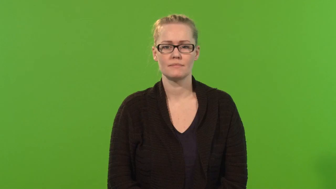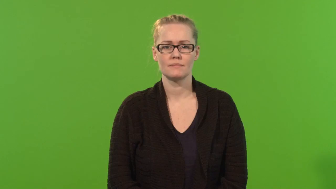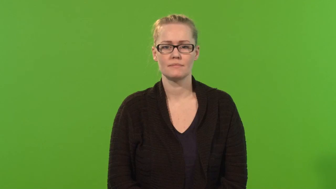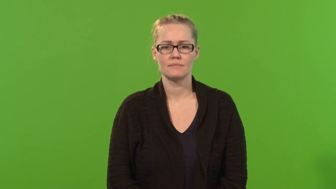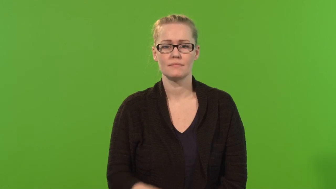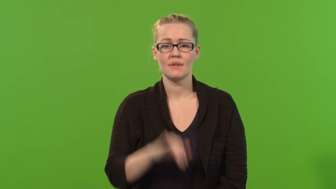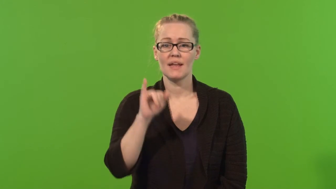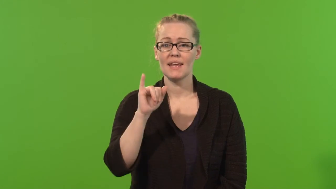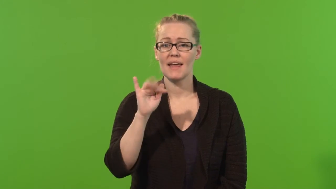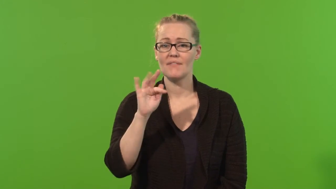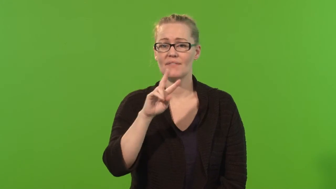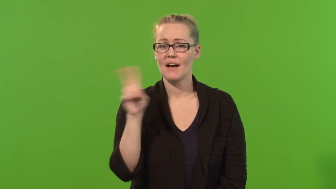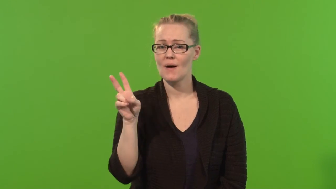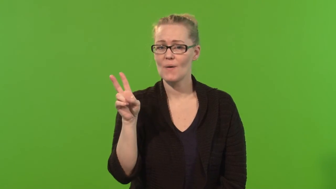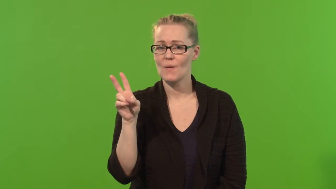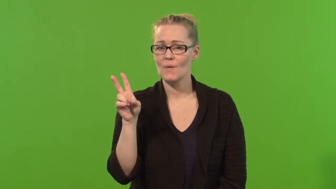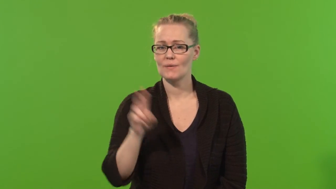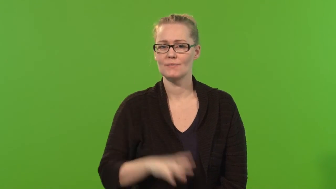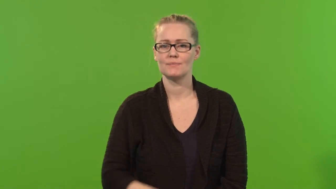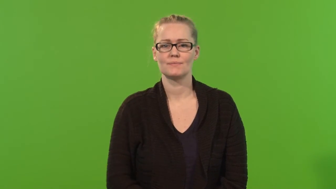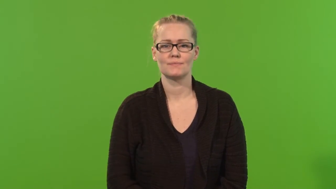íþróttafélag heyrnarlausra